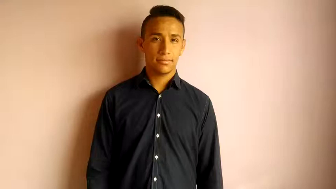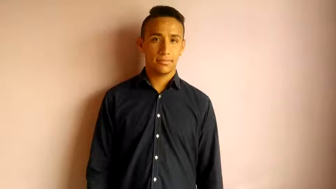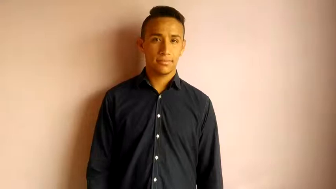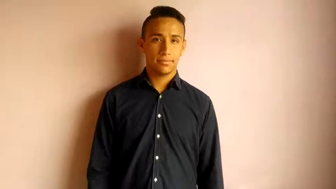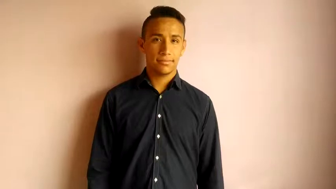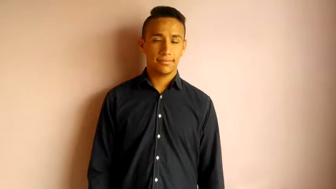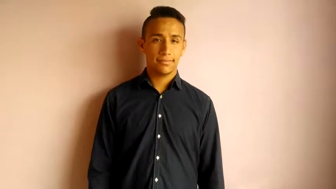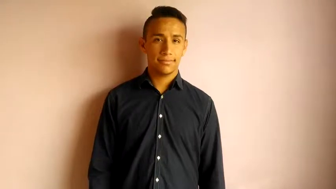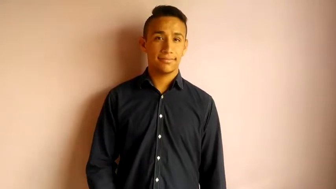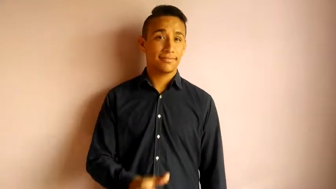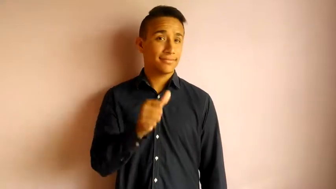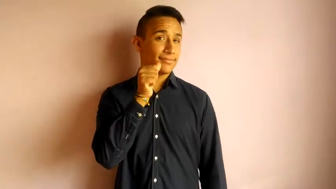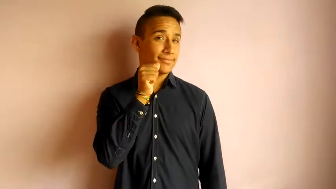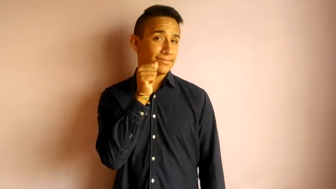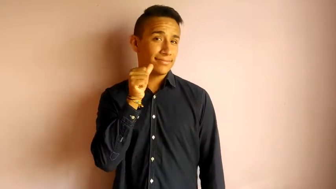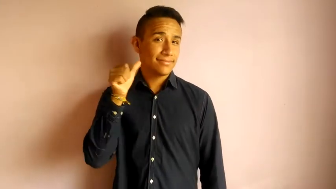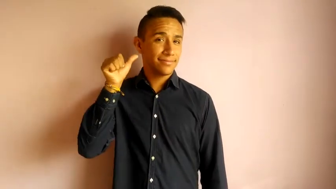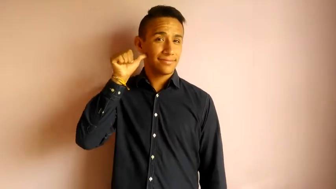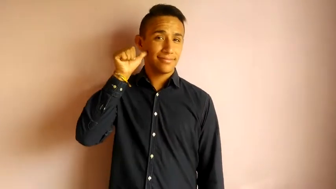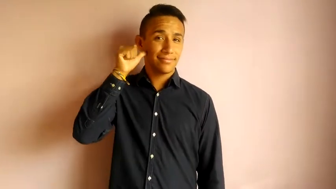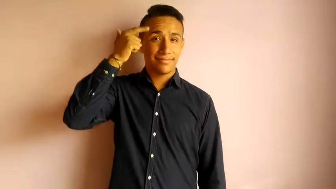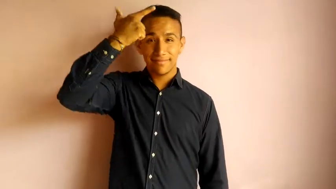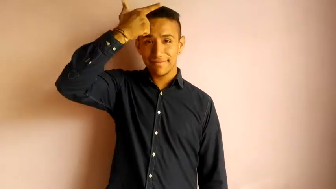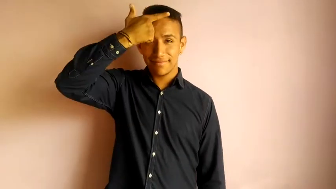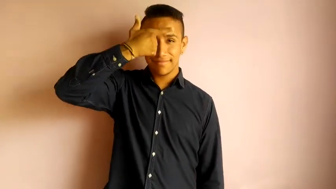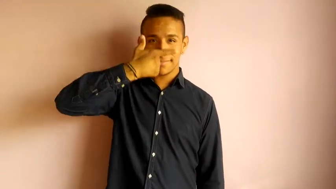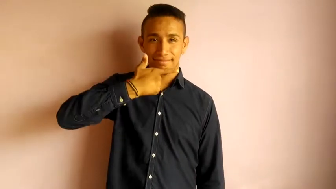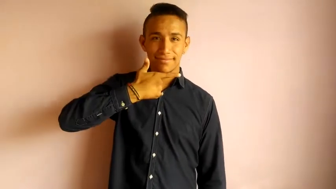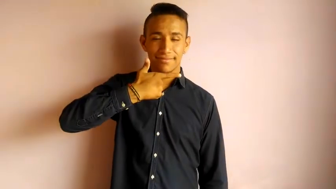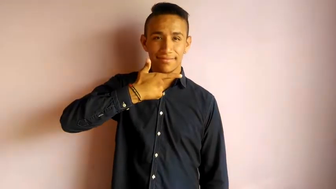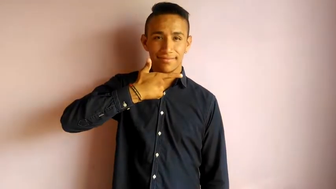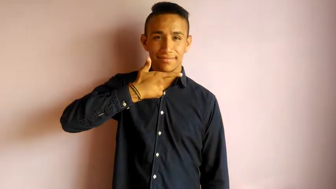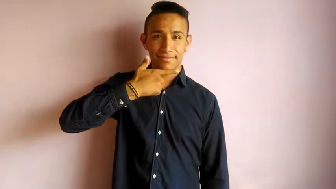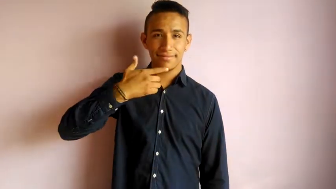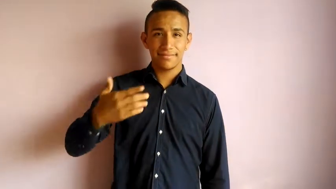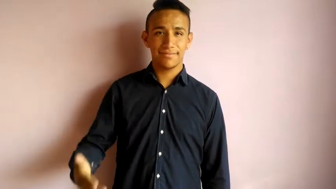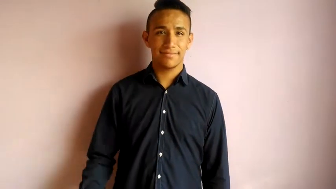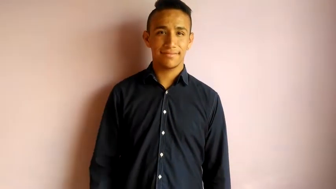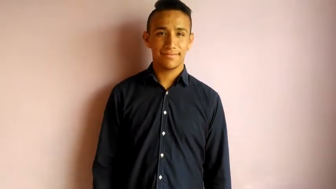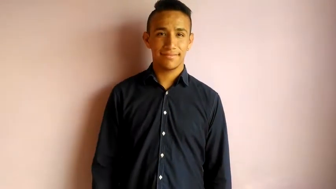ayer noche